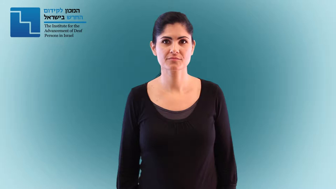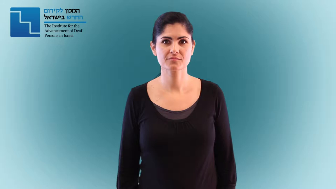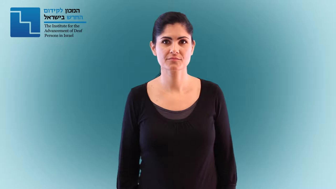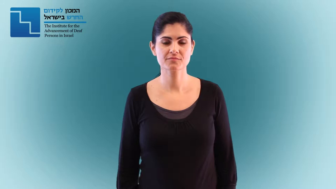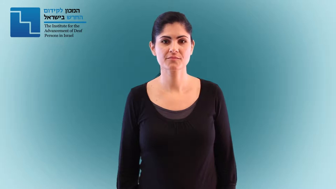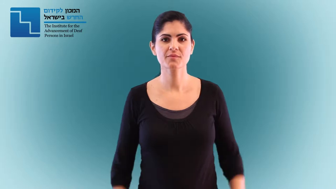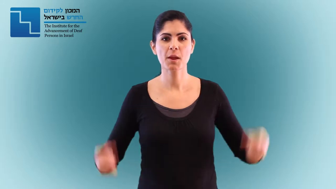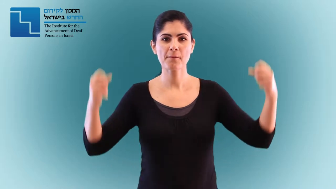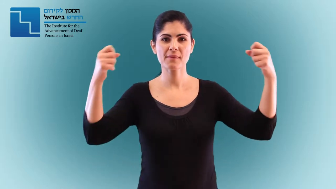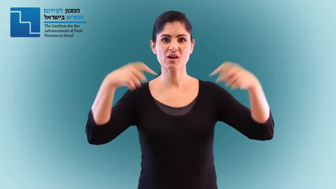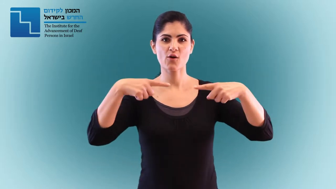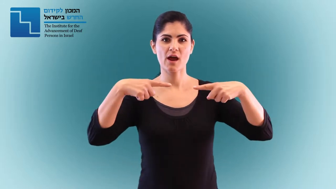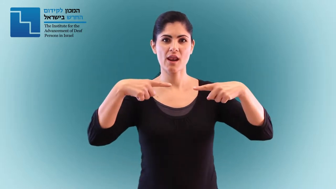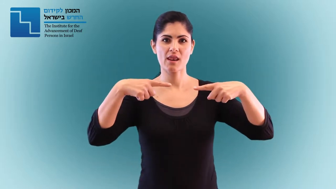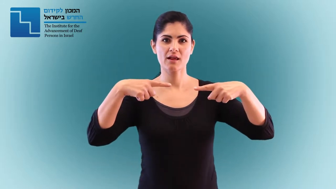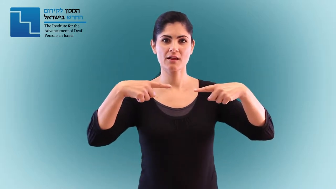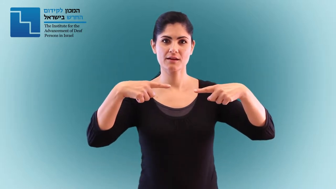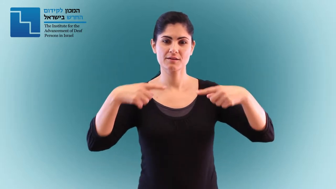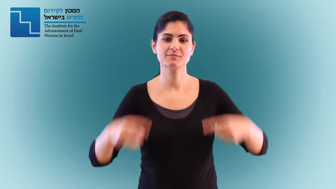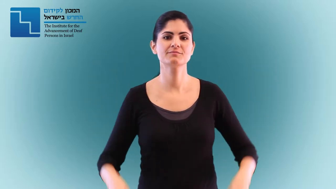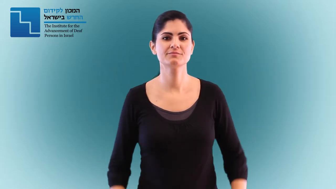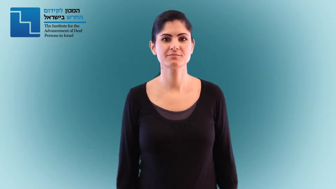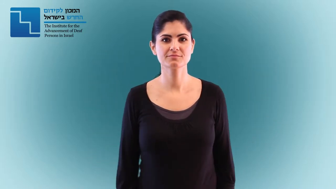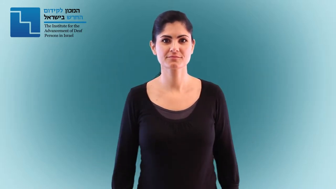מיקרוגל